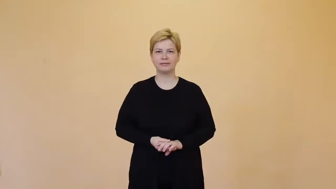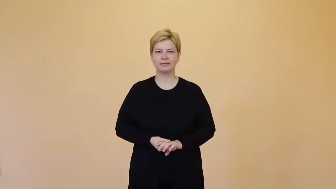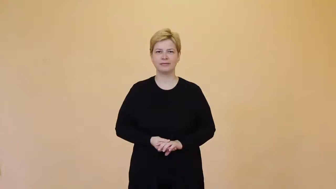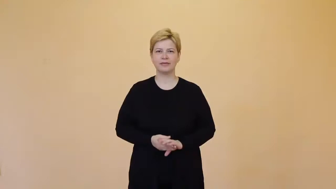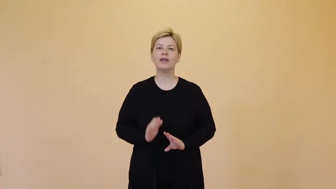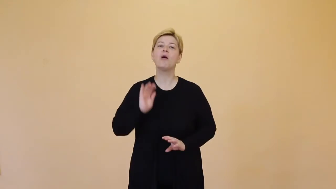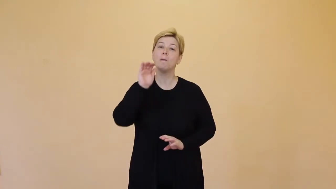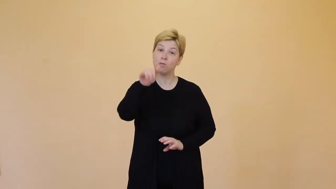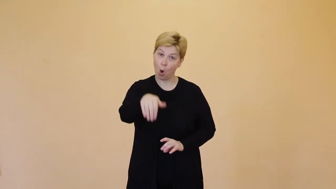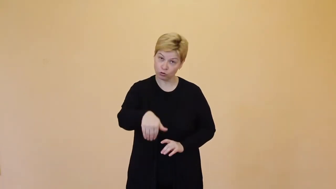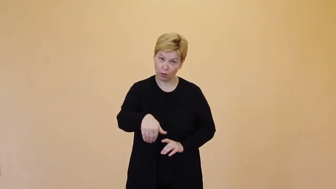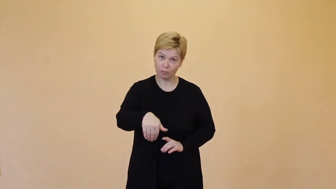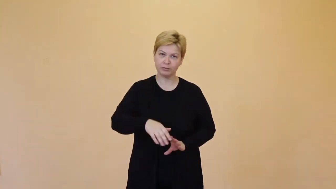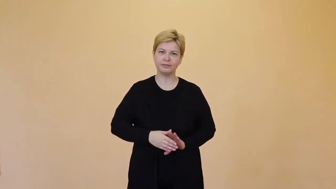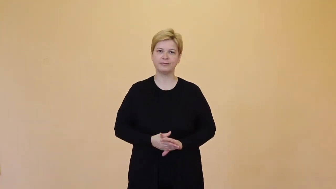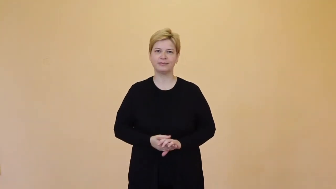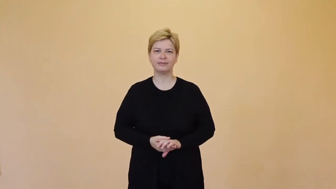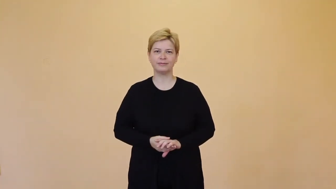potom